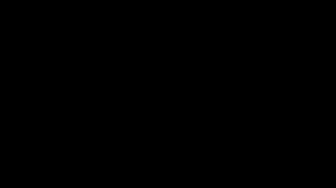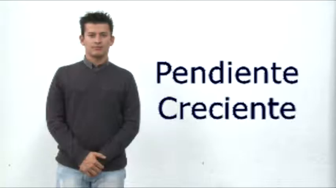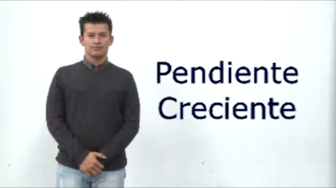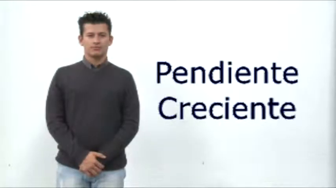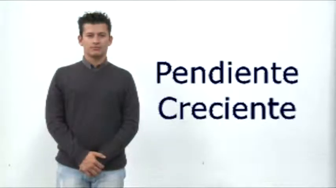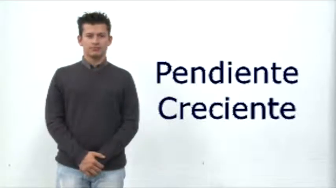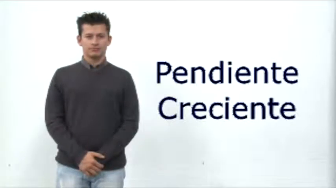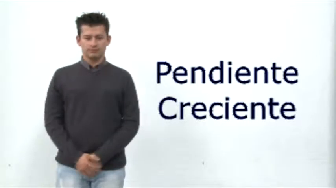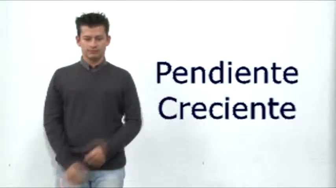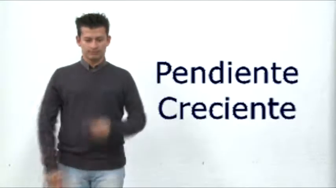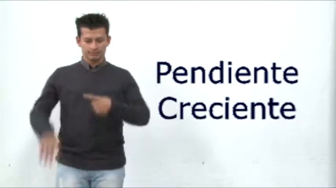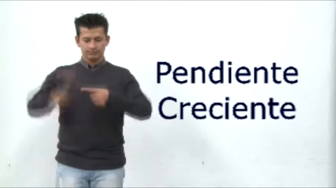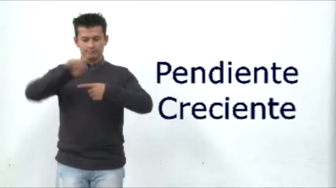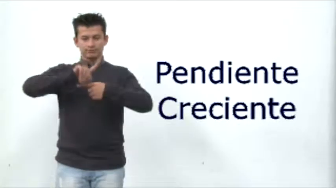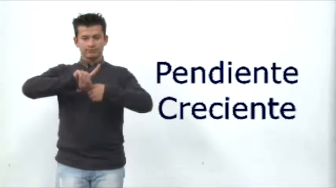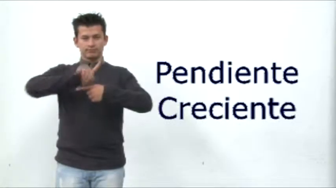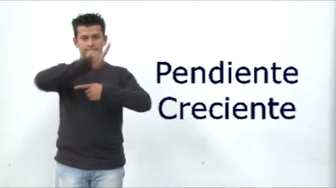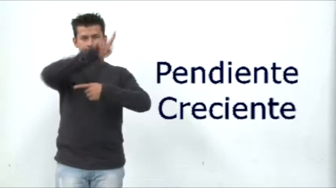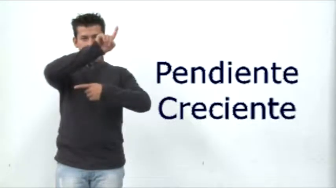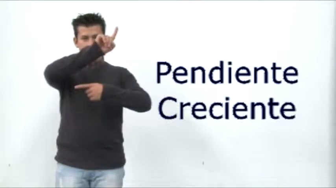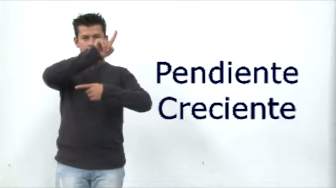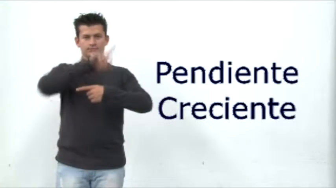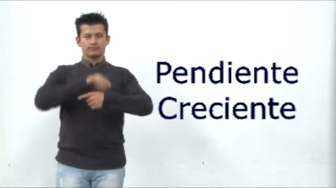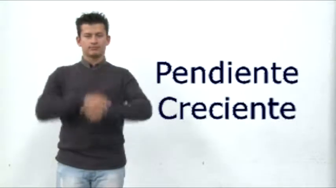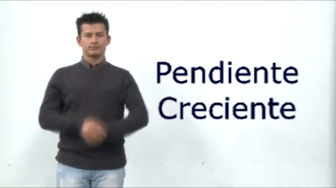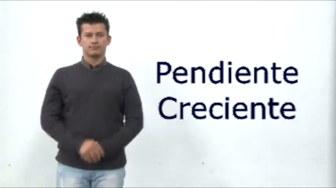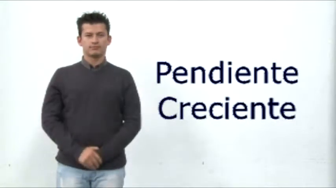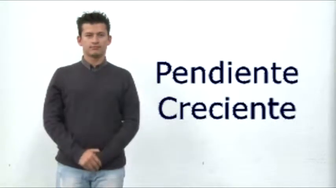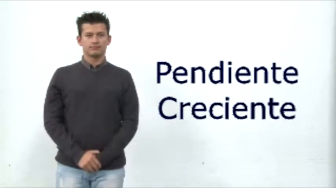Pendiente Creciente